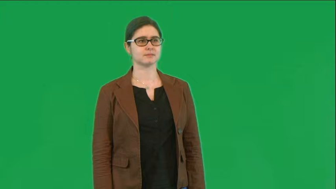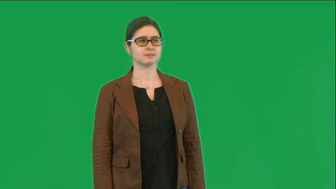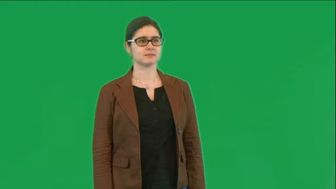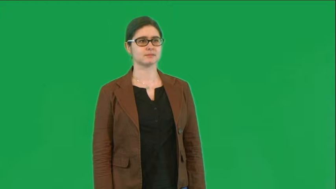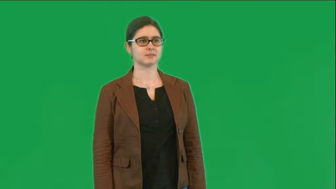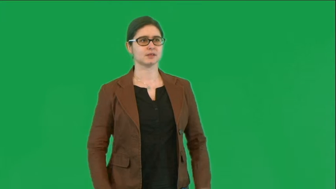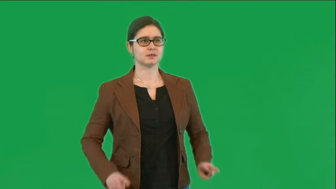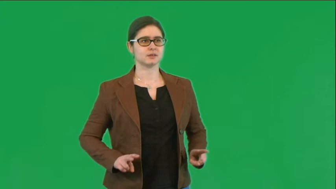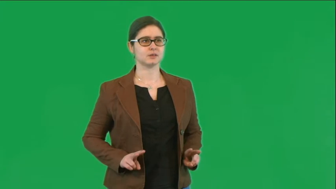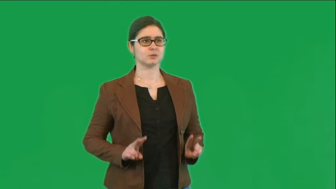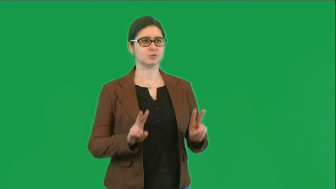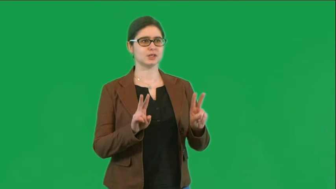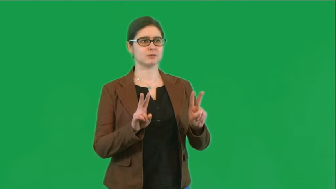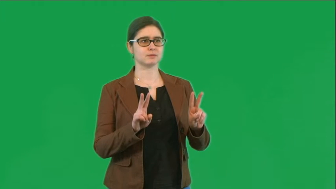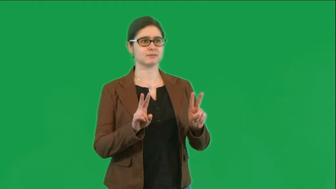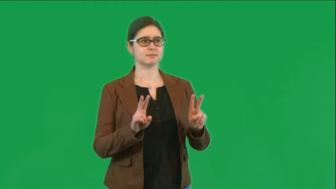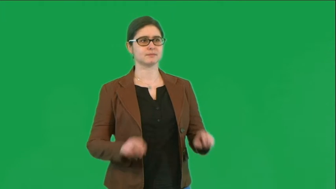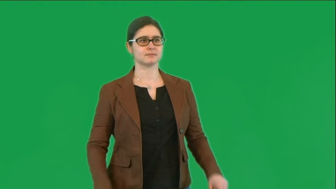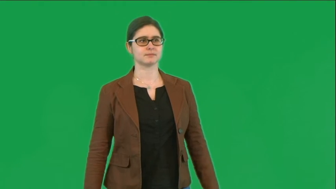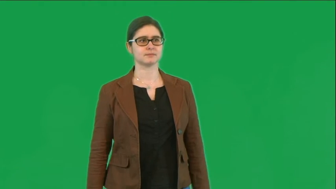udział